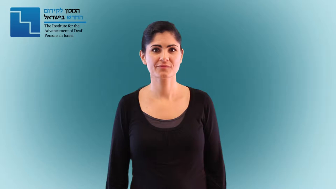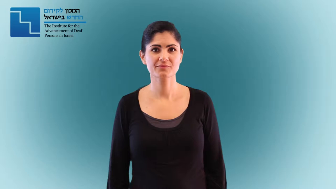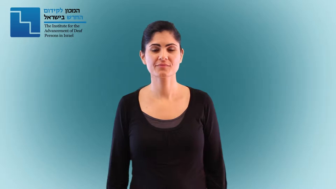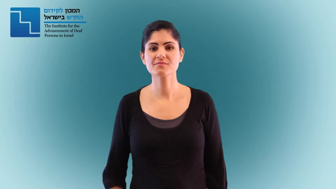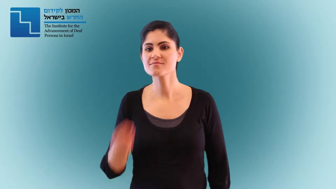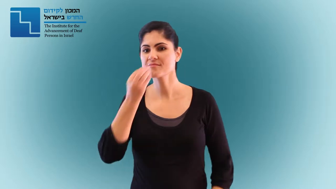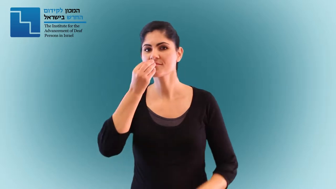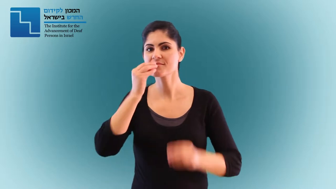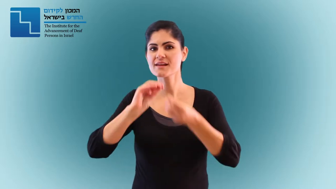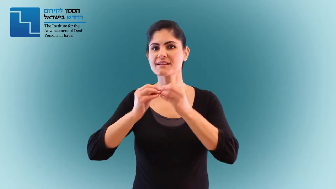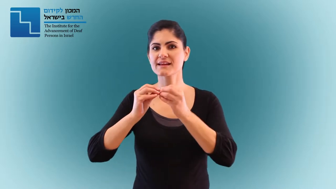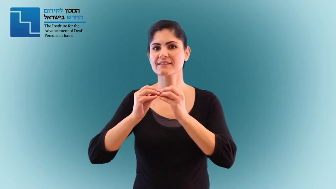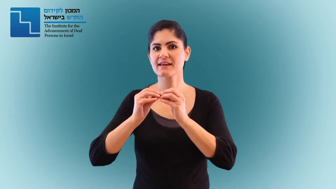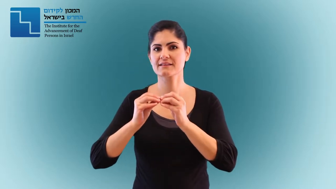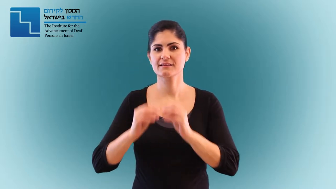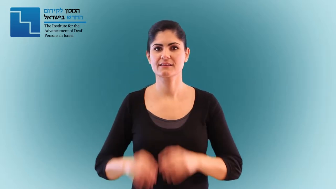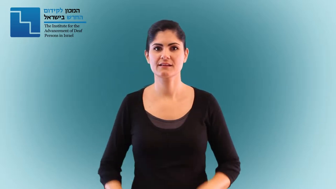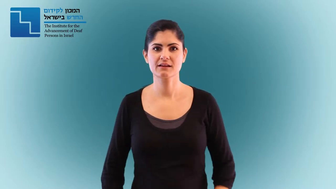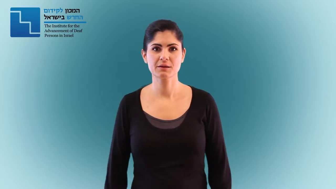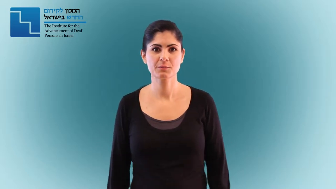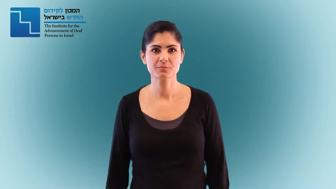דיאטן